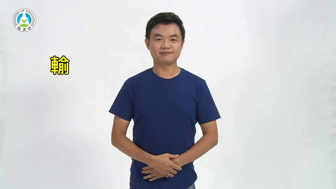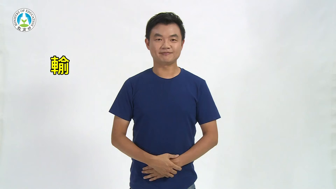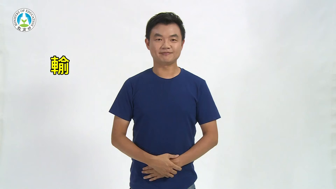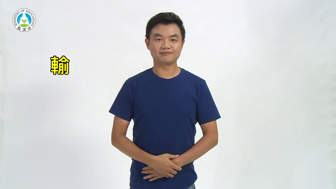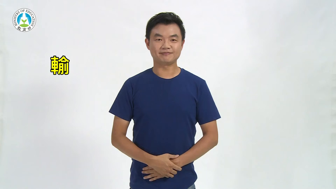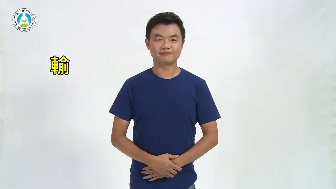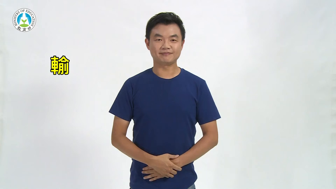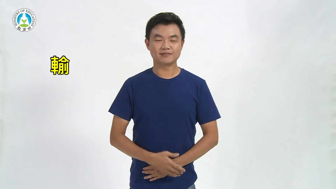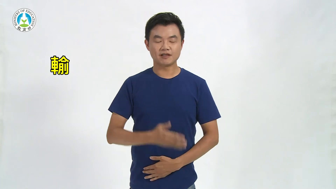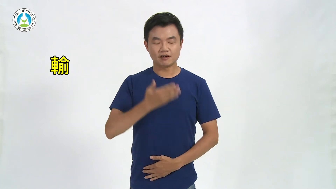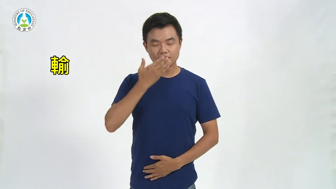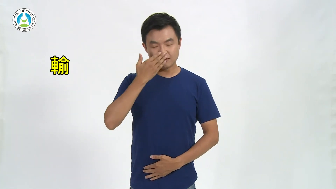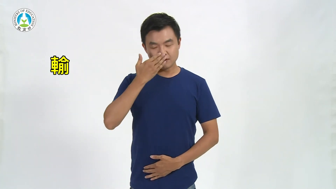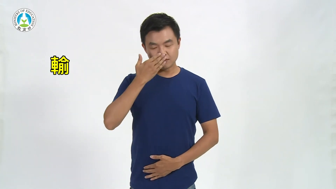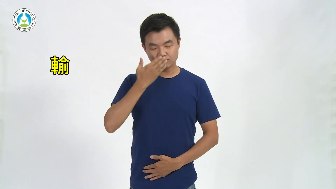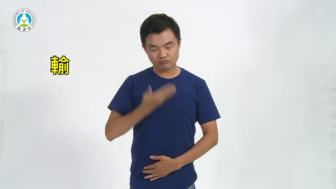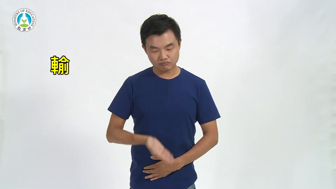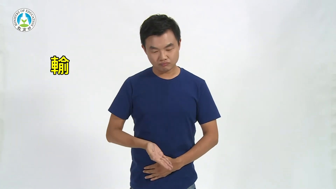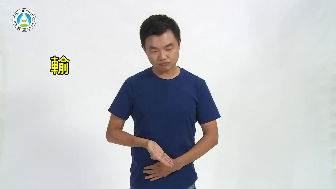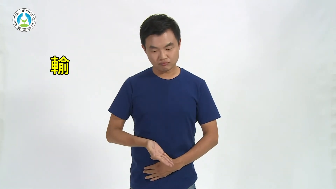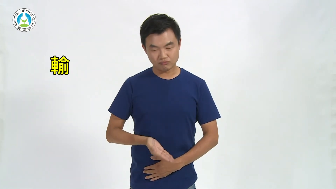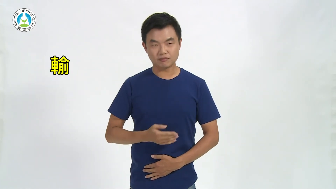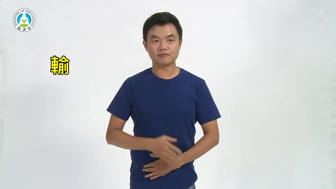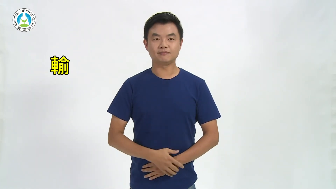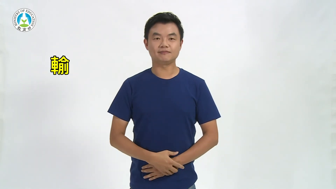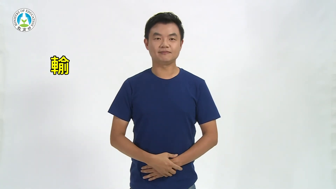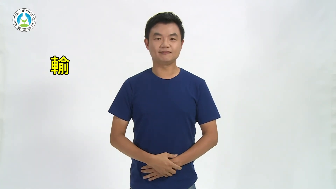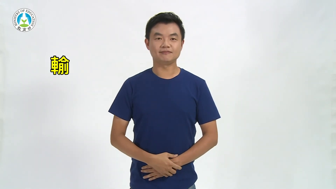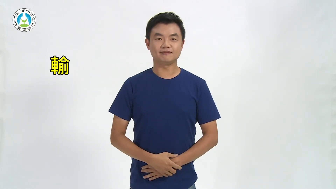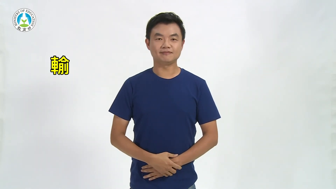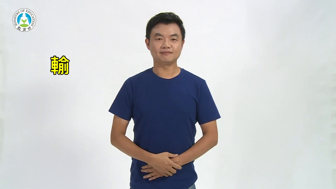輸